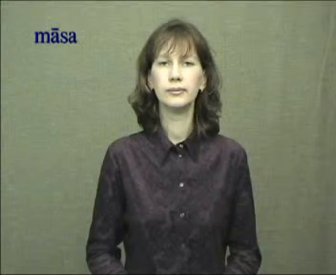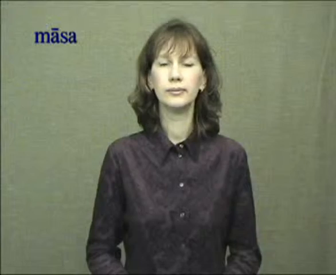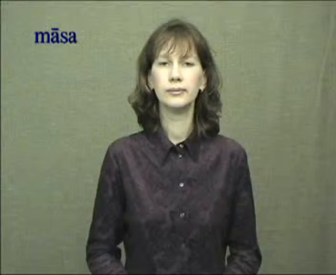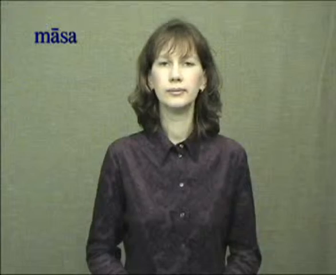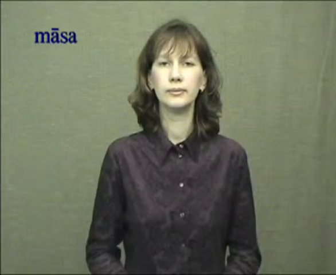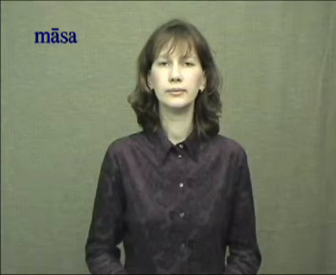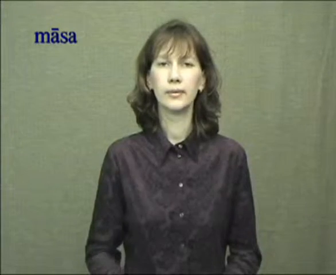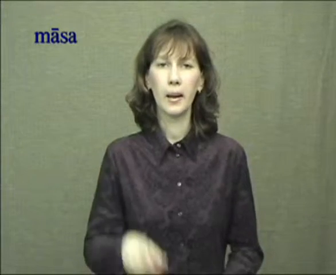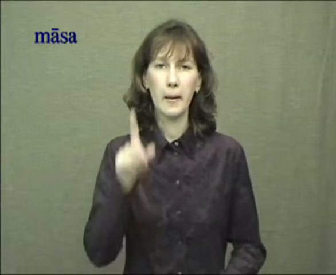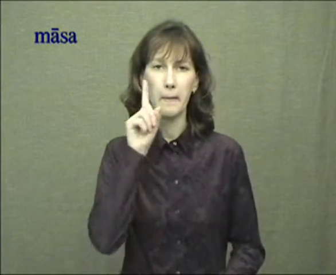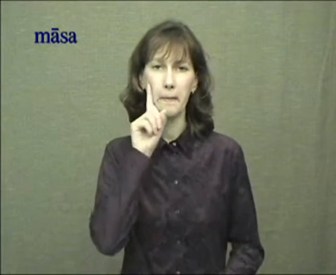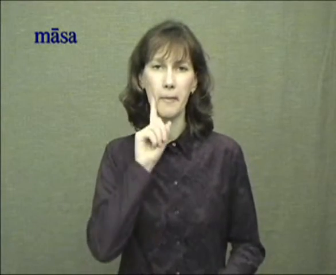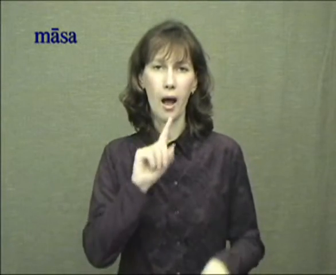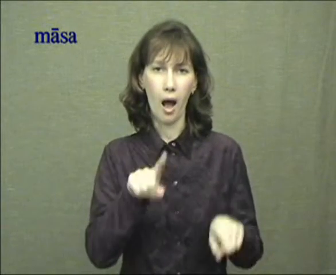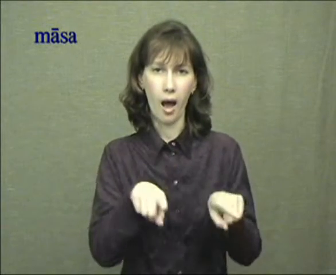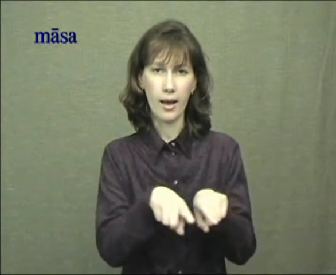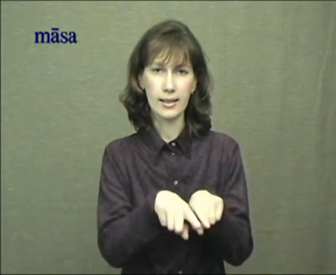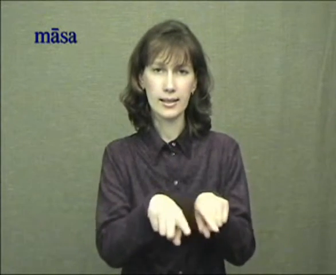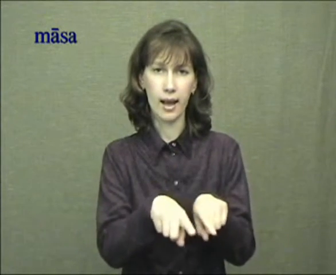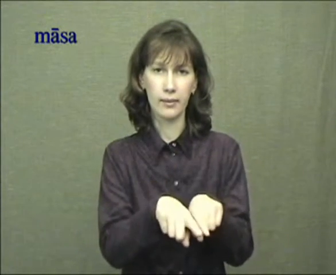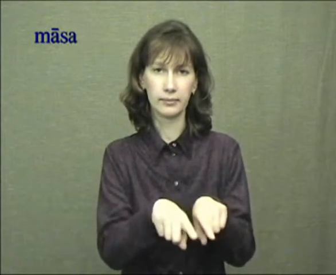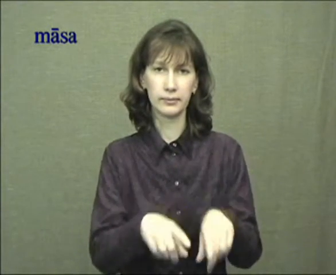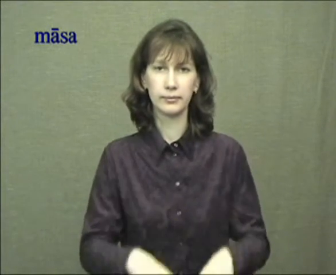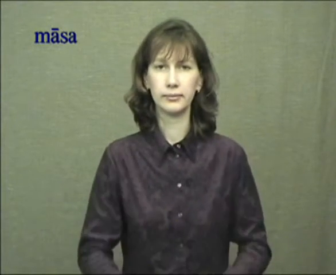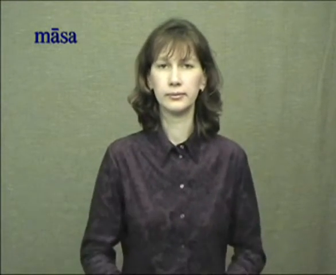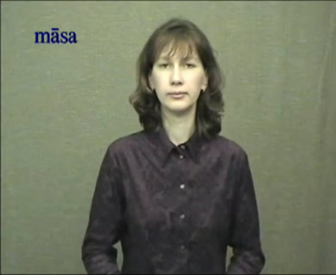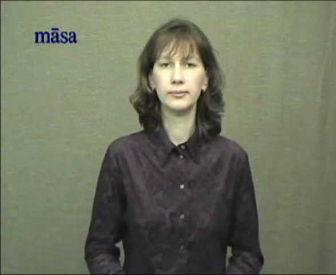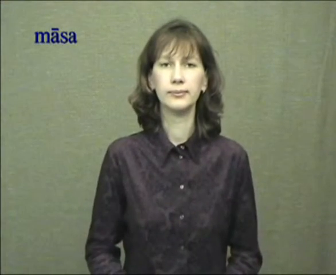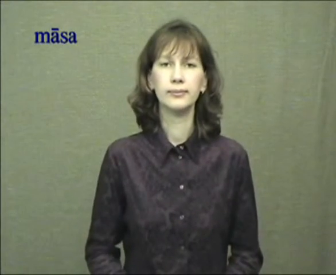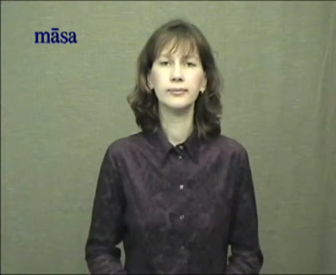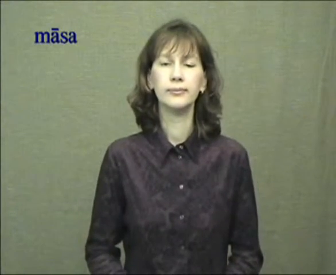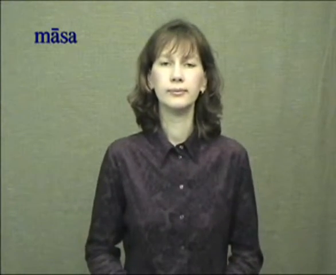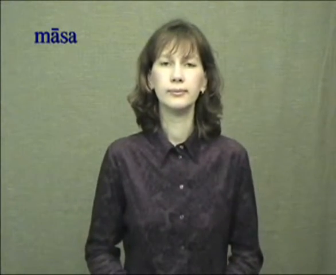masa